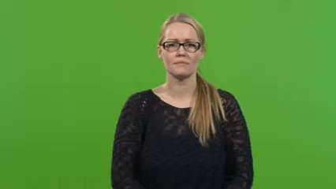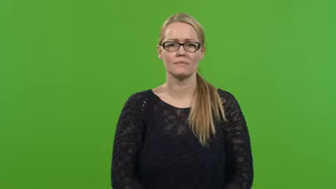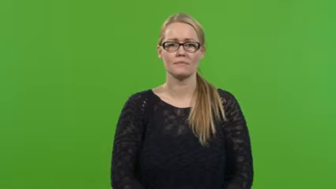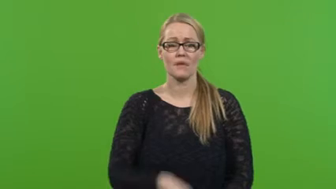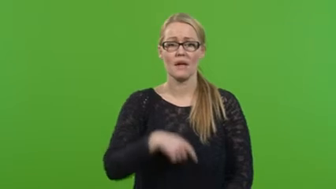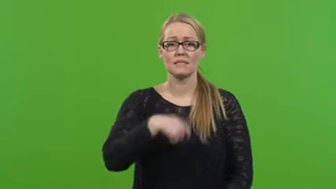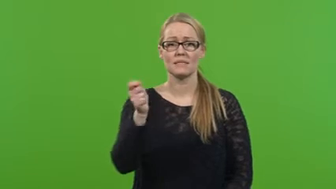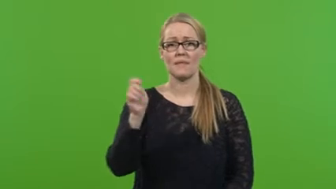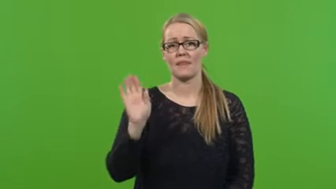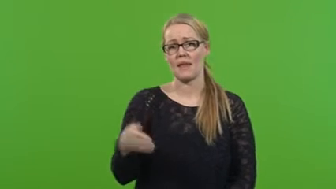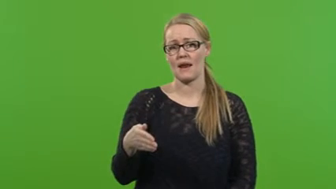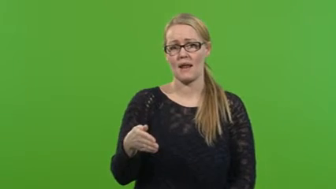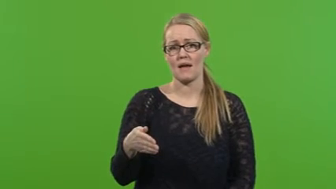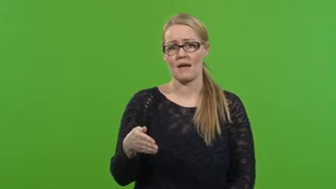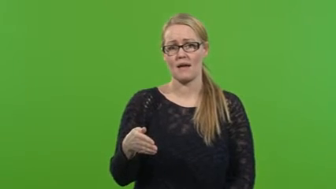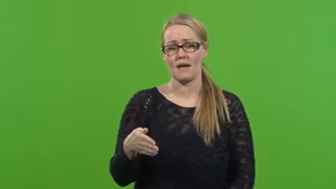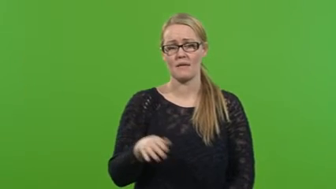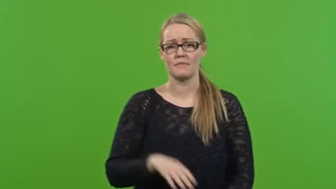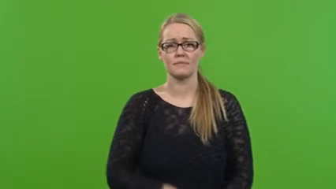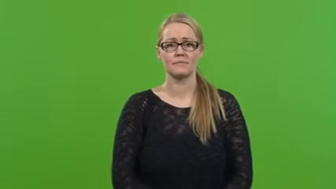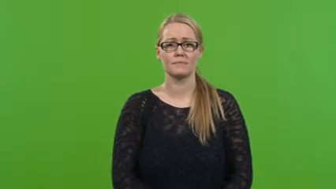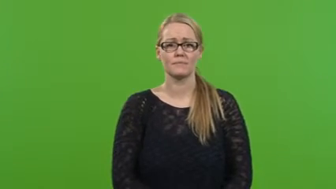Sendiherra